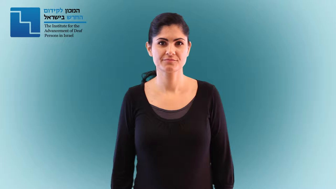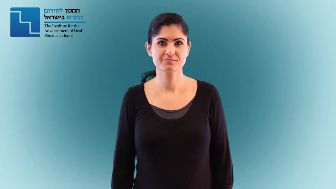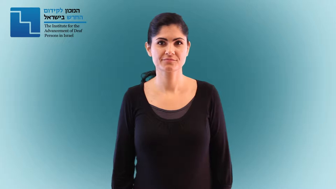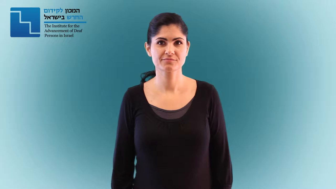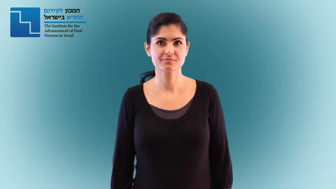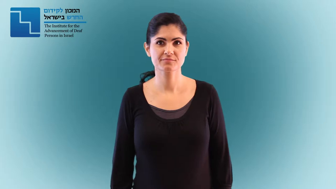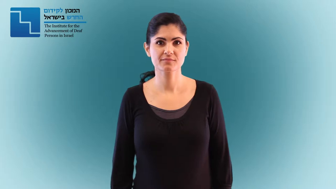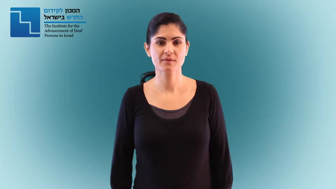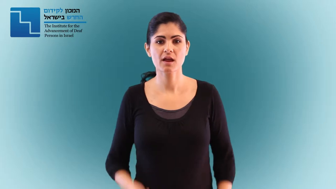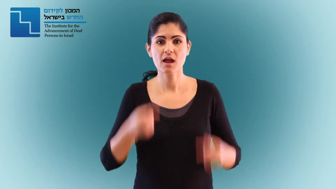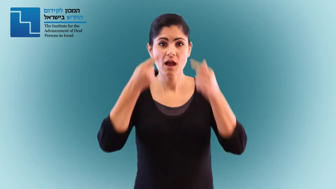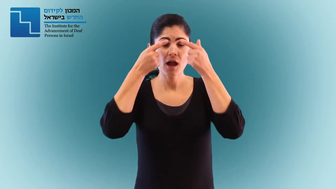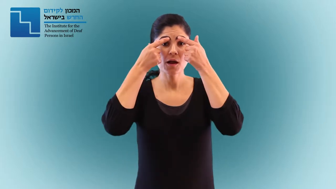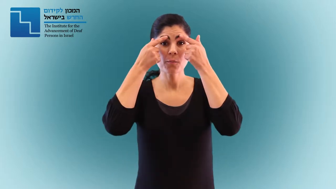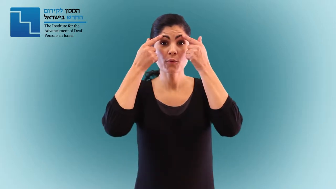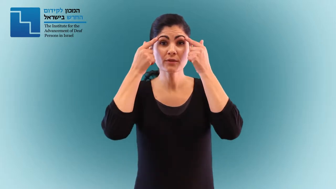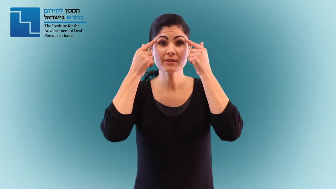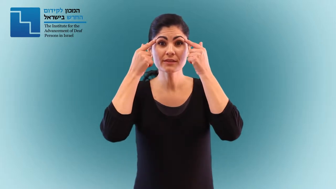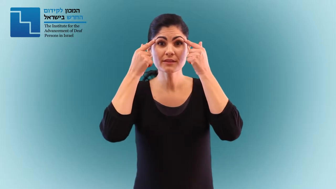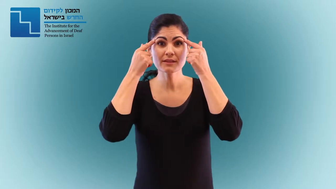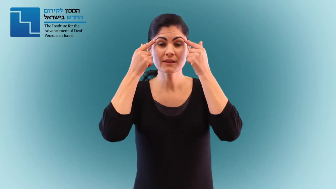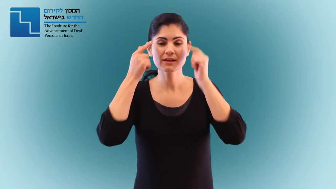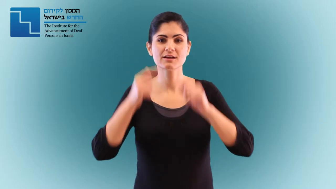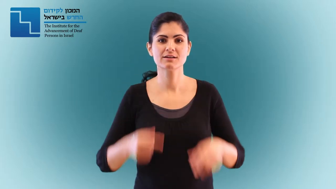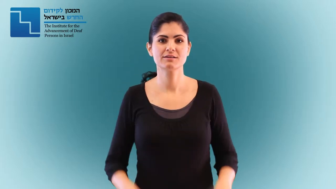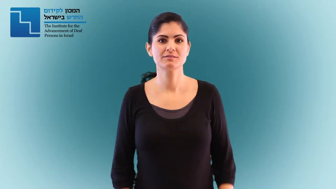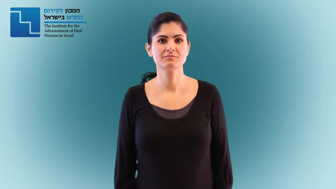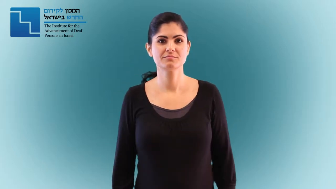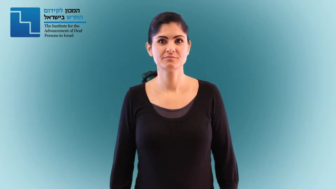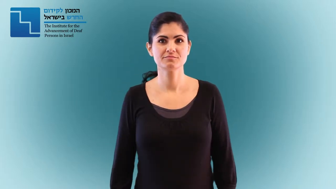גבה (גבות)